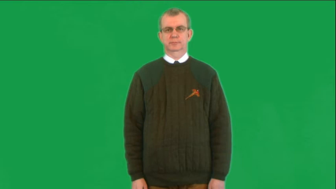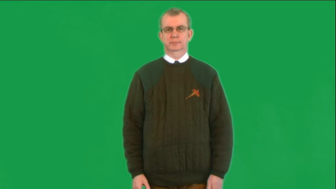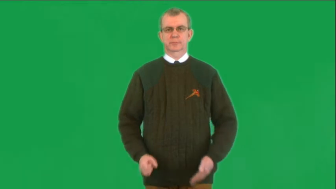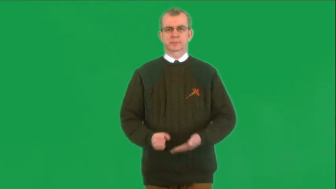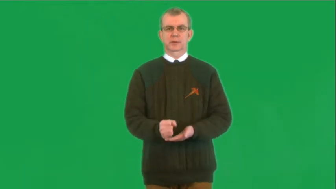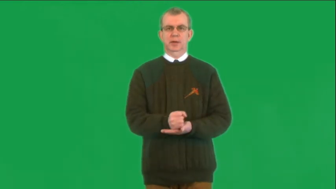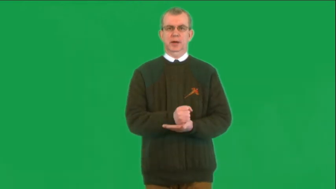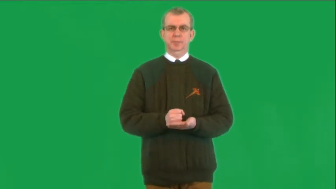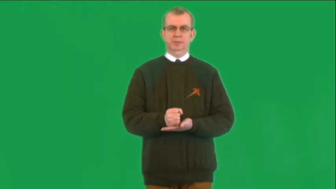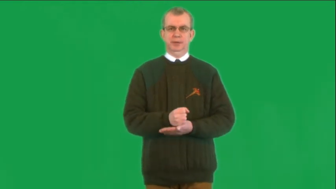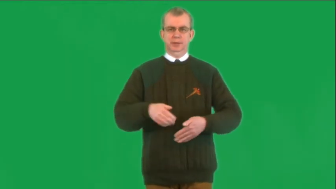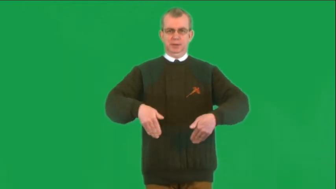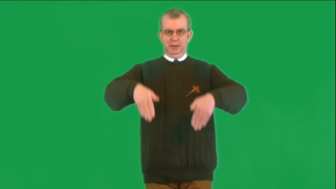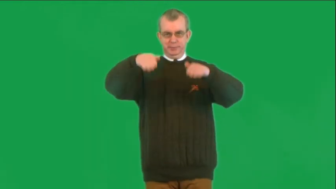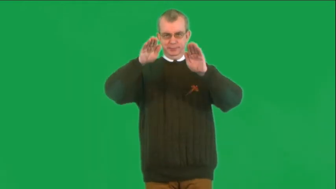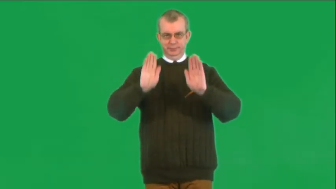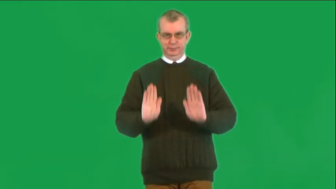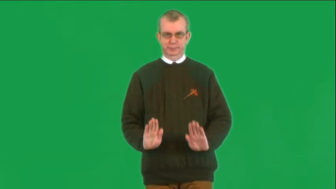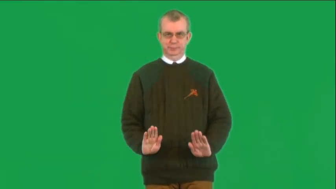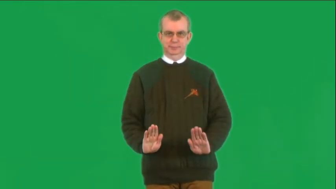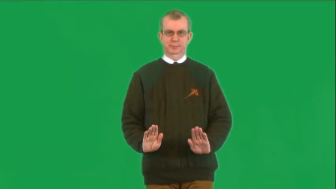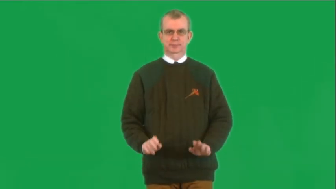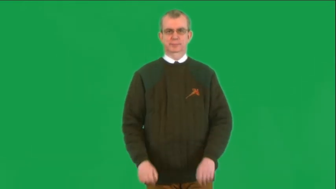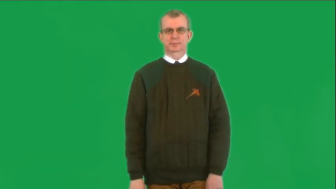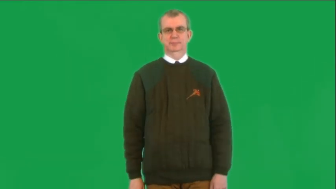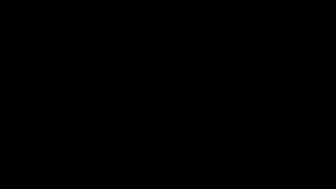apteka